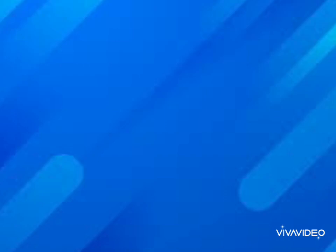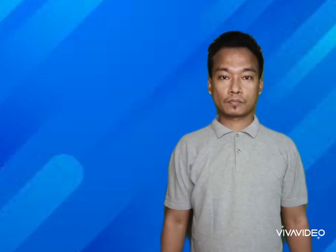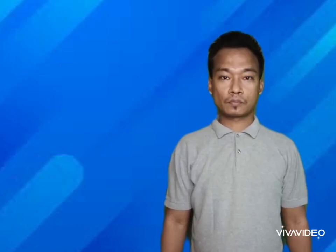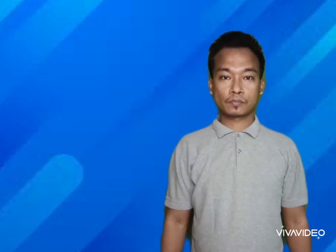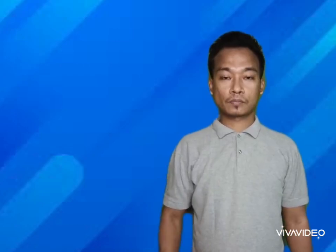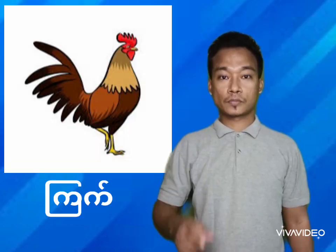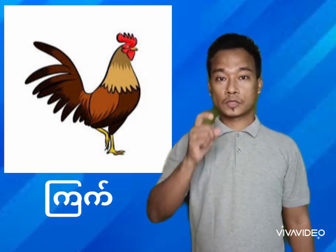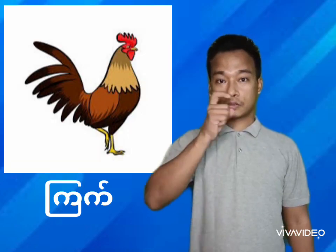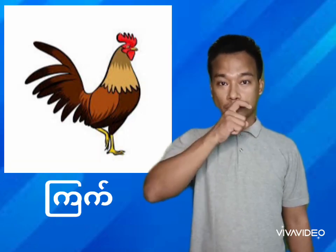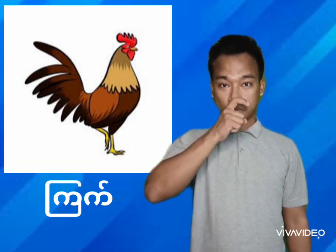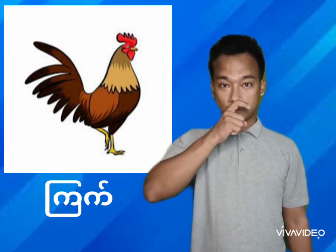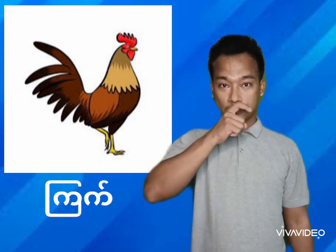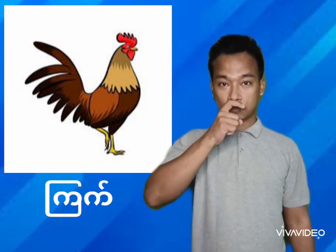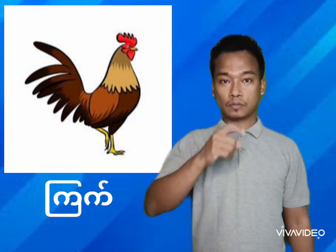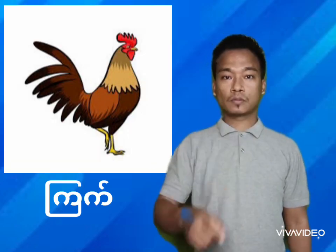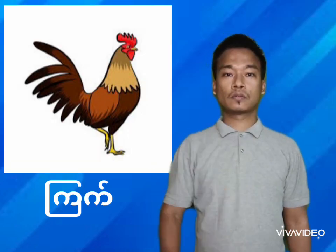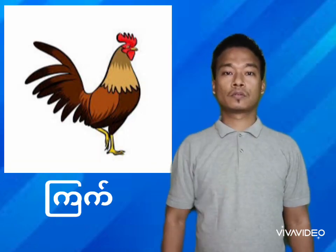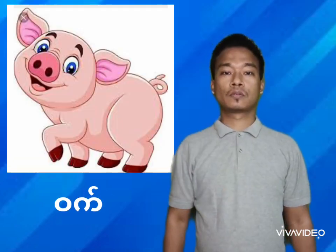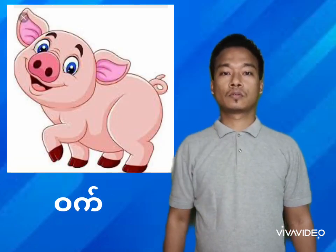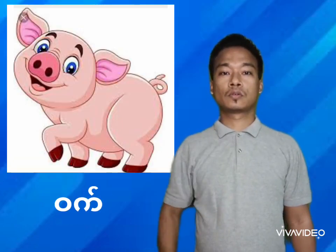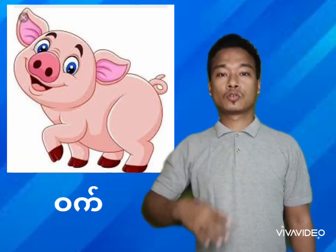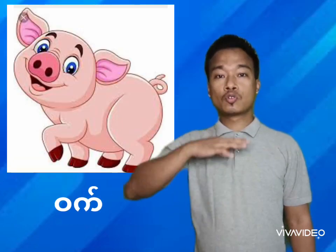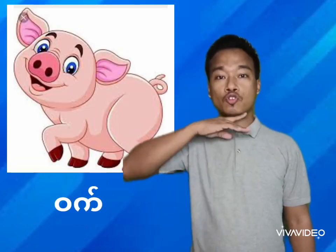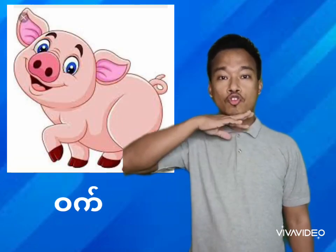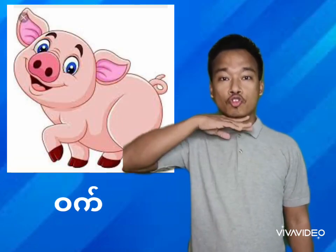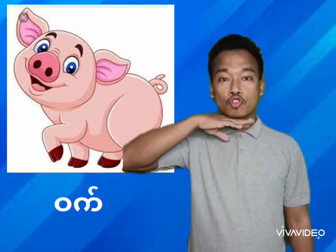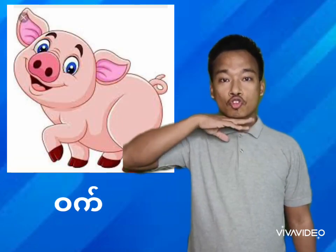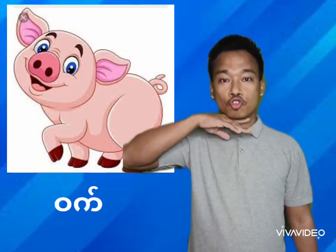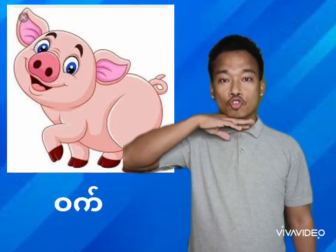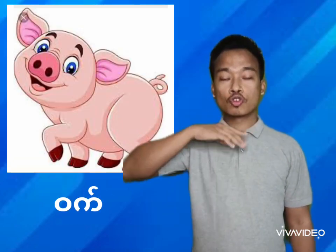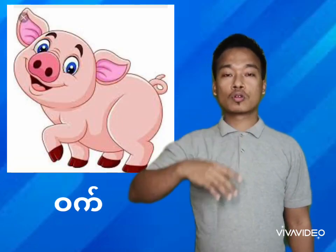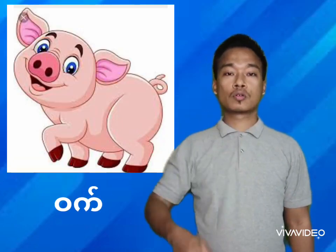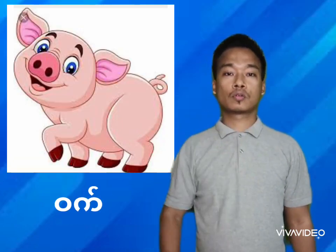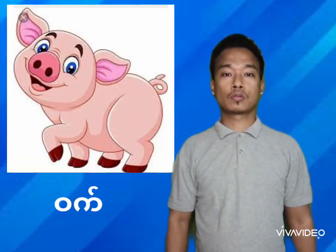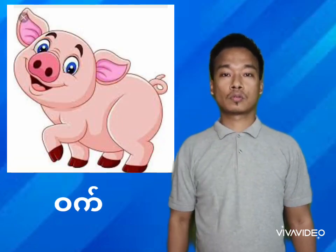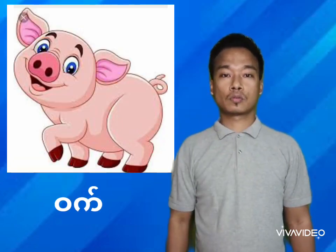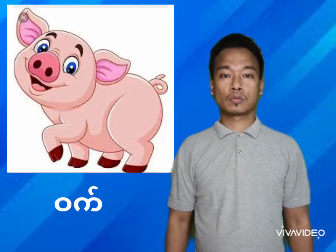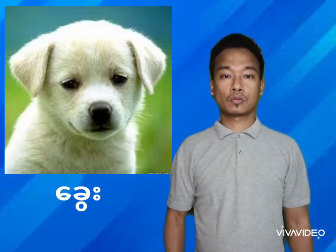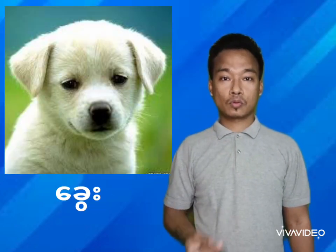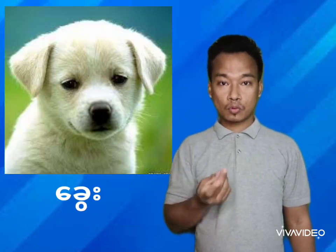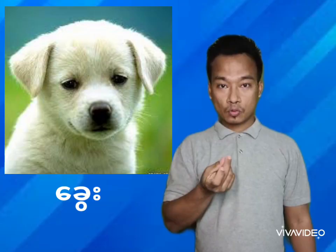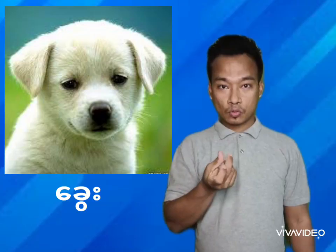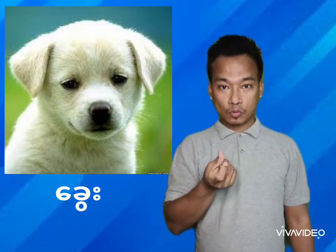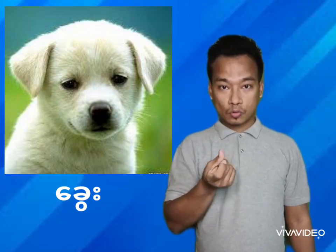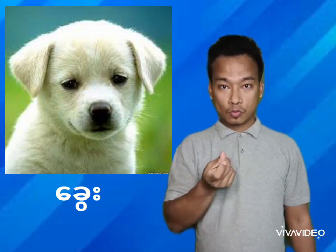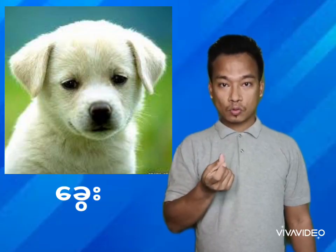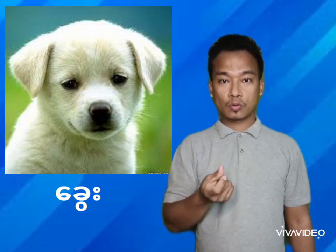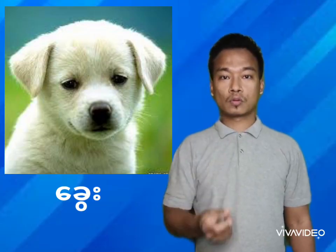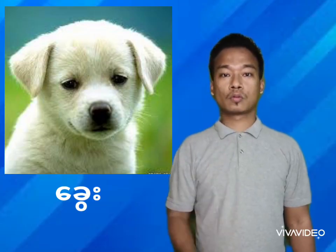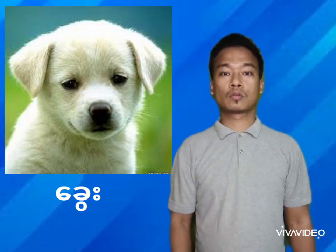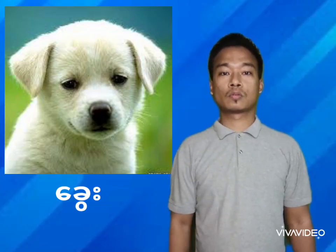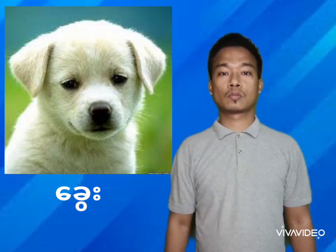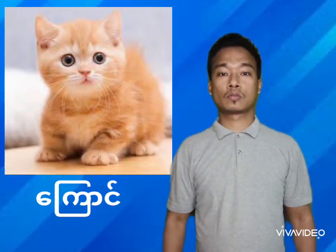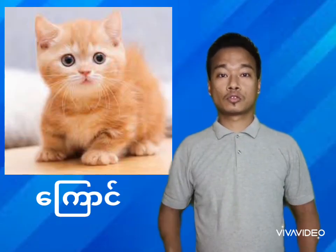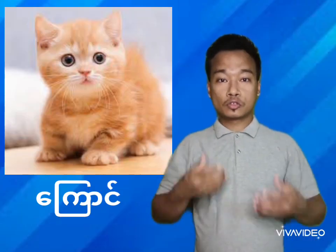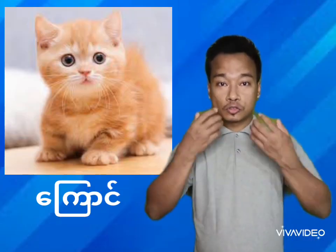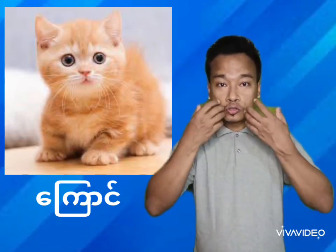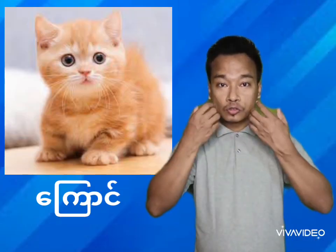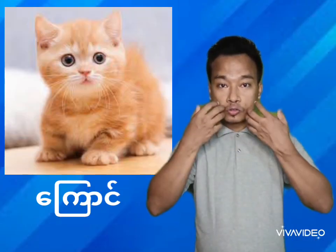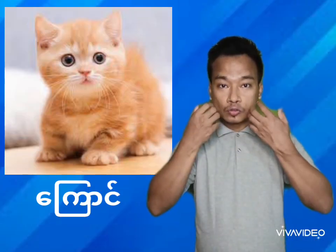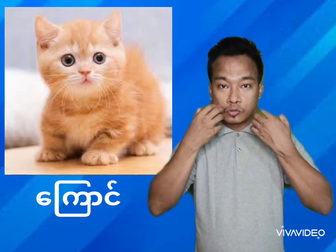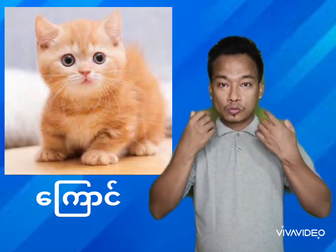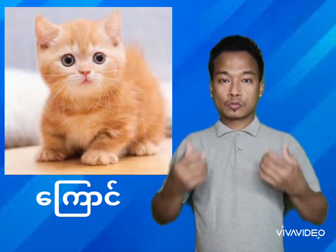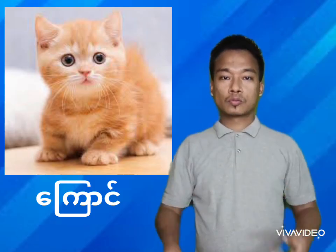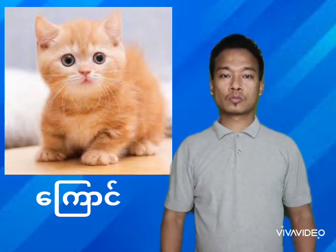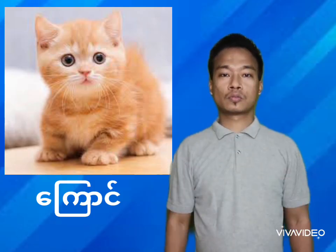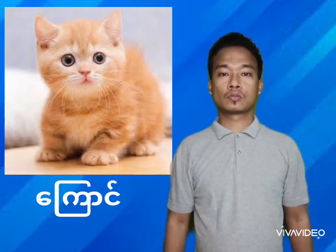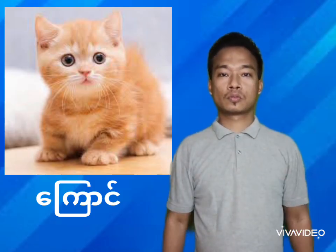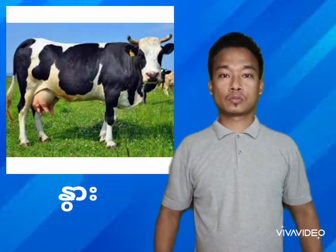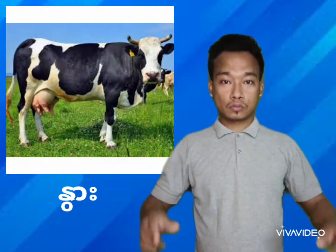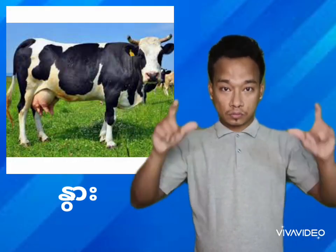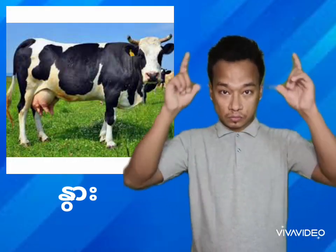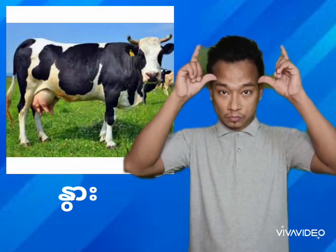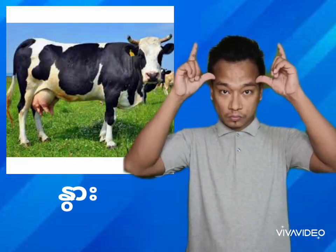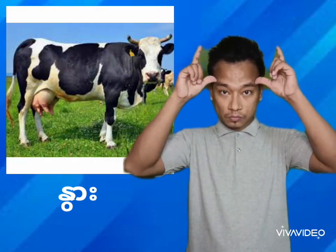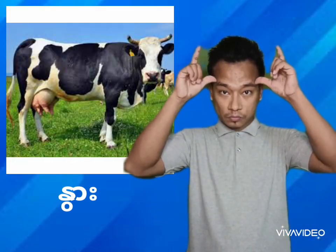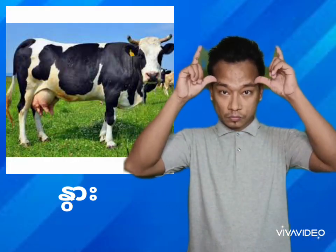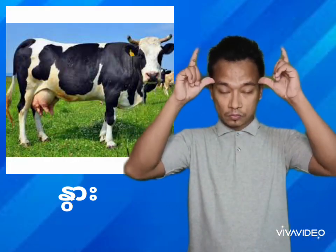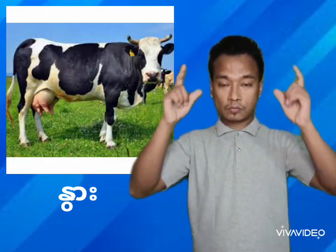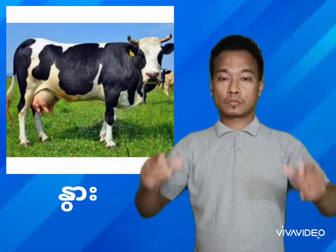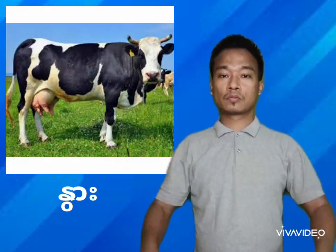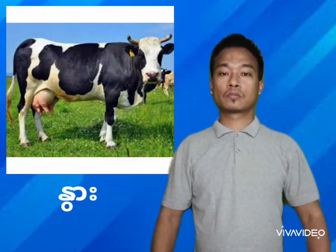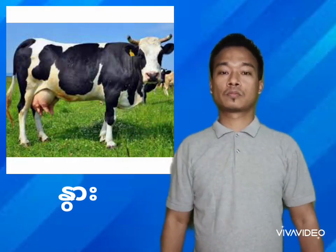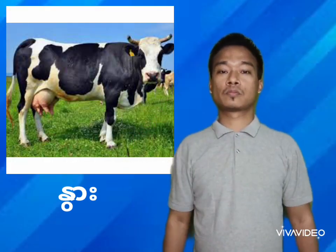တိရစ္တာန်